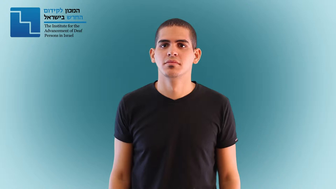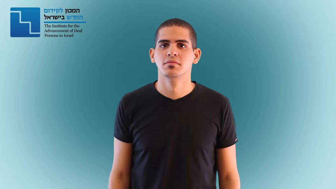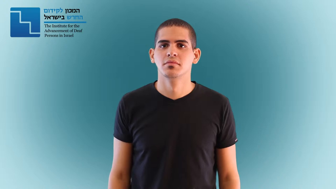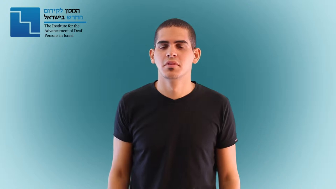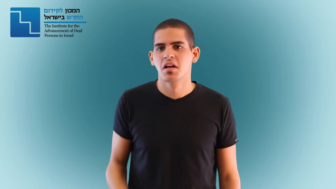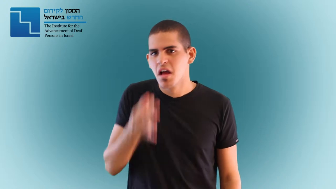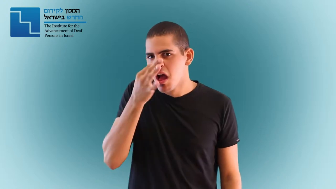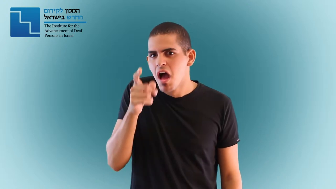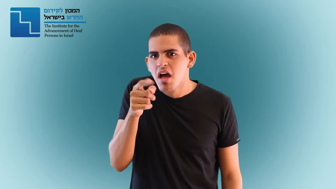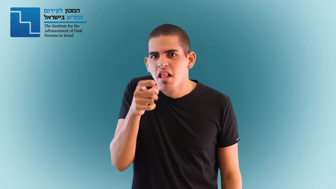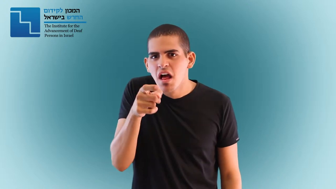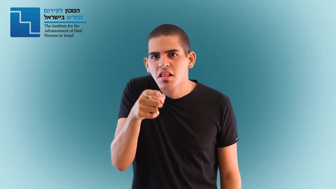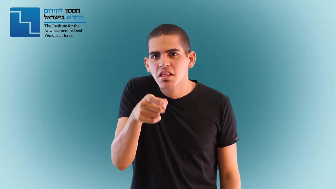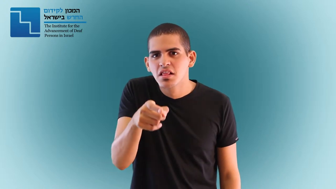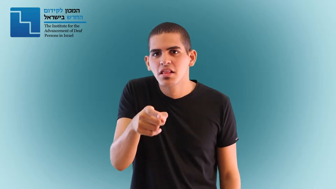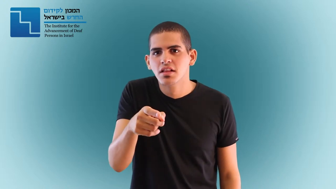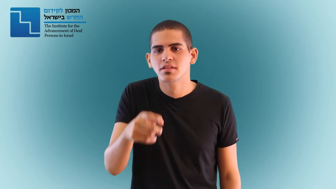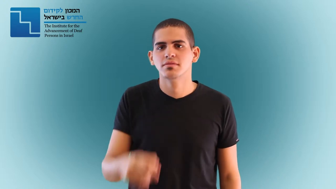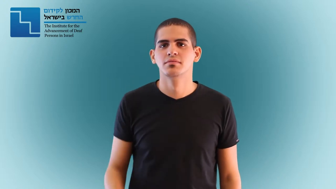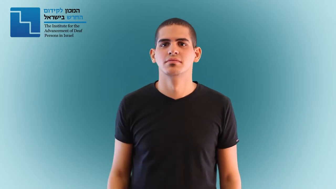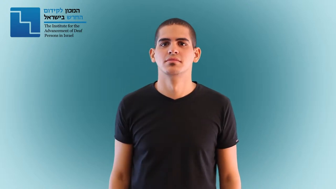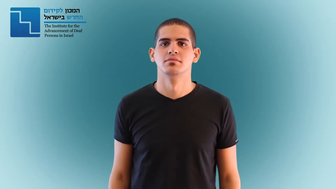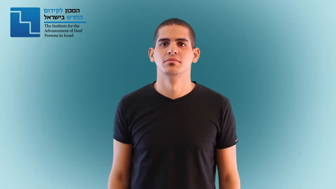חטטן